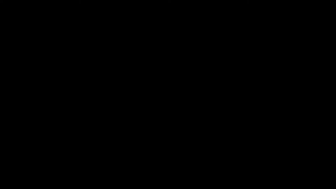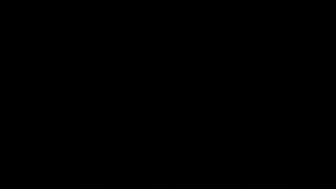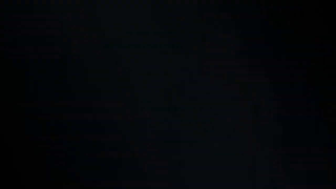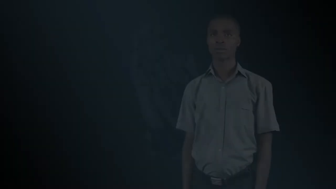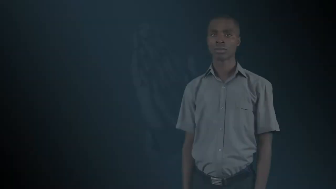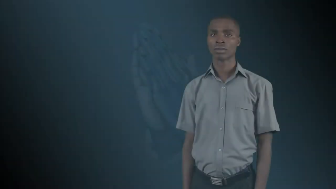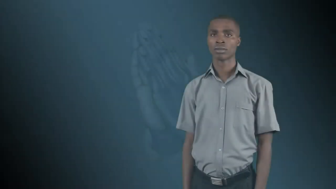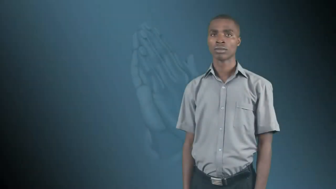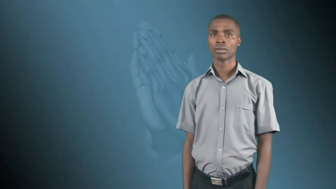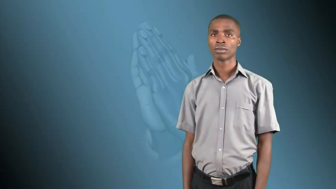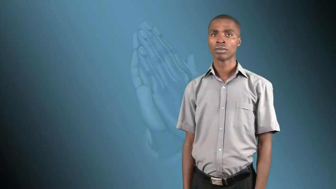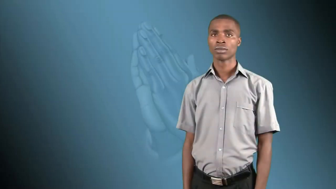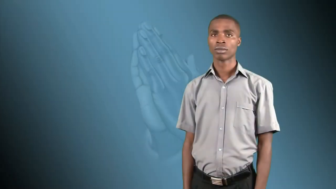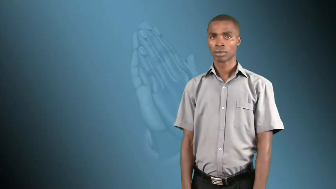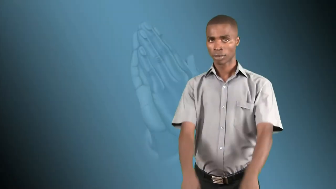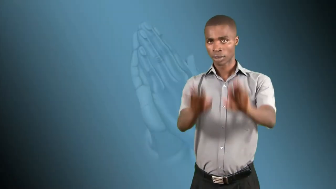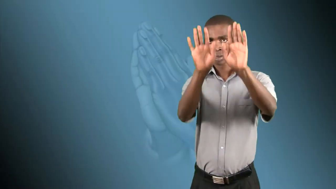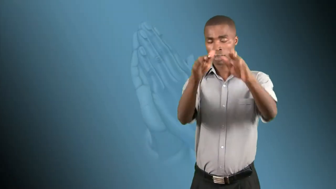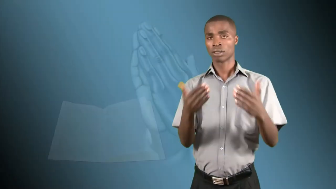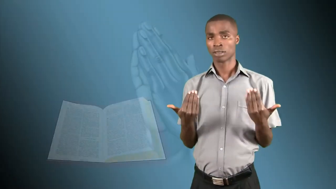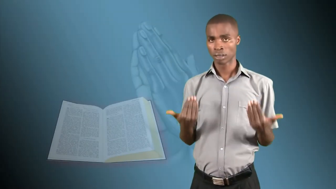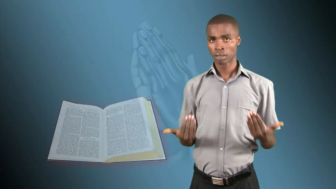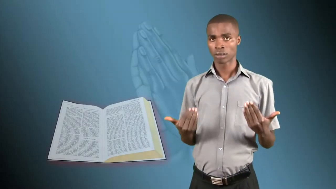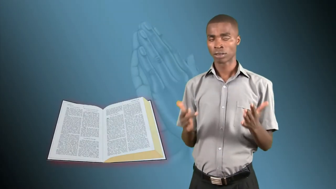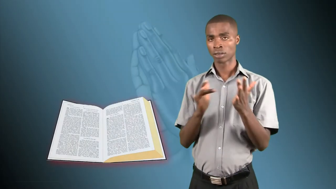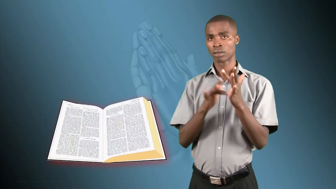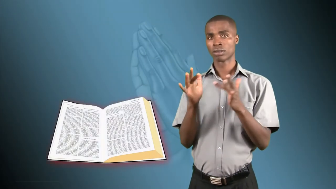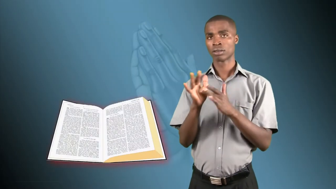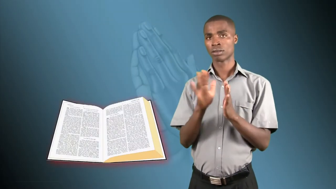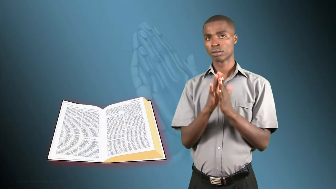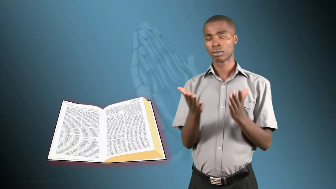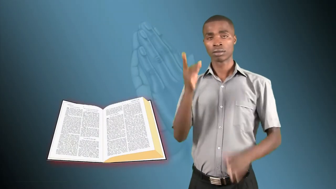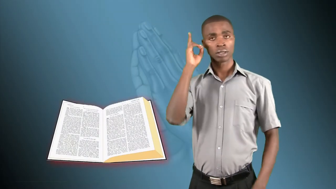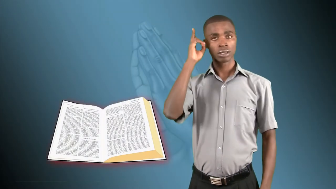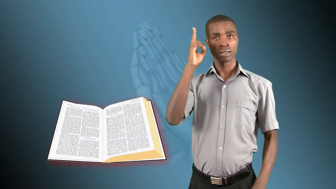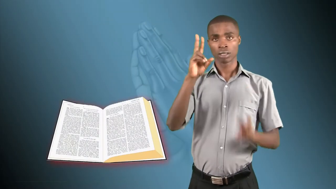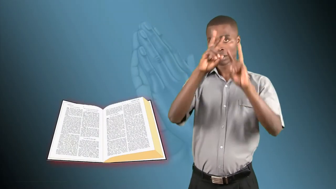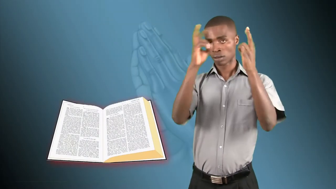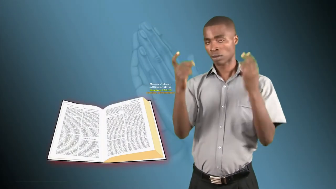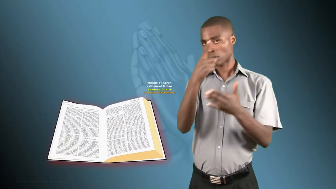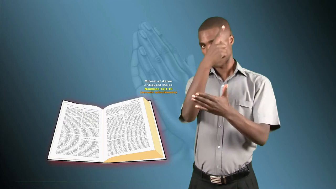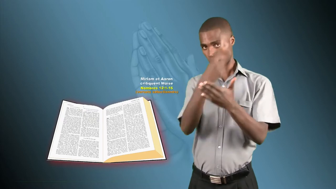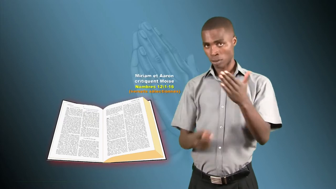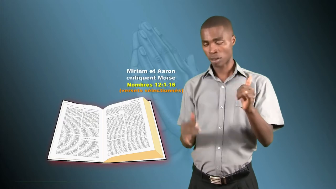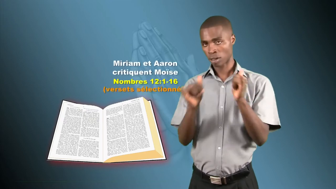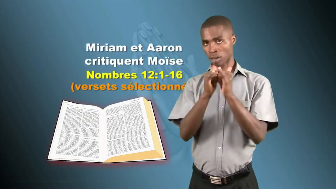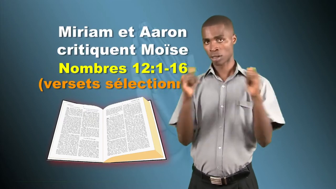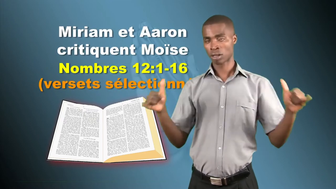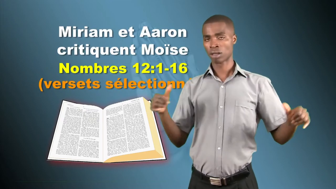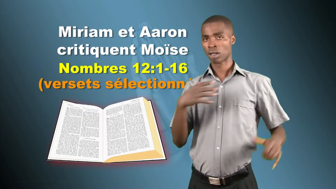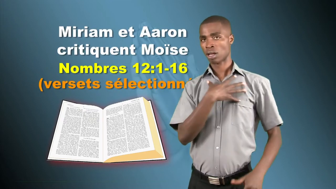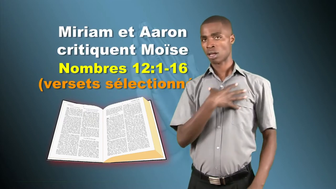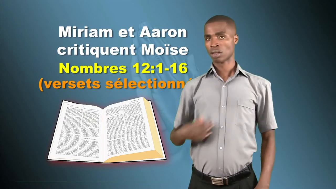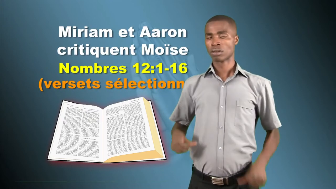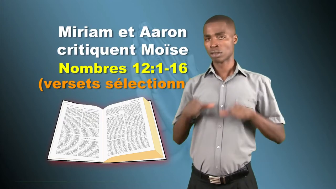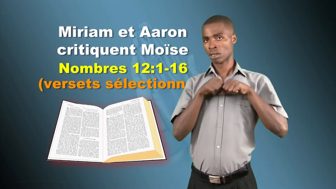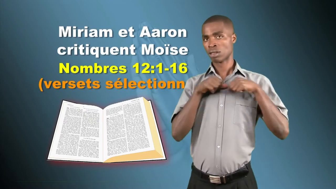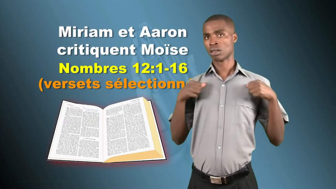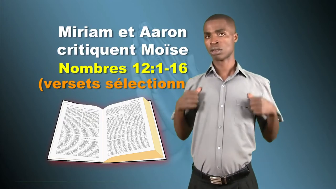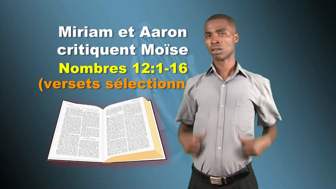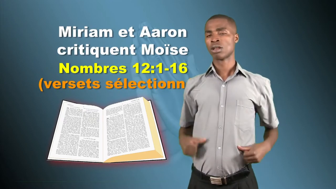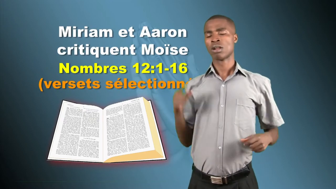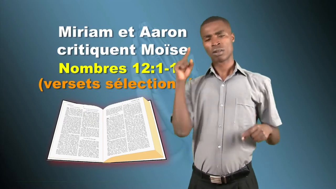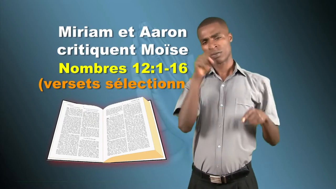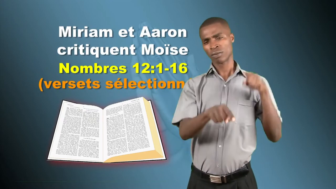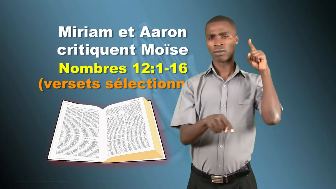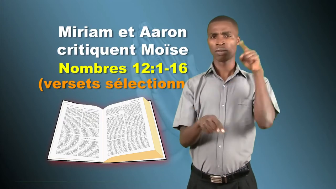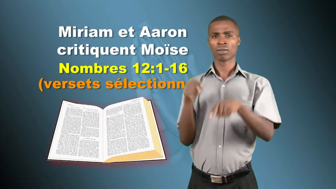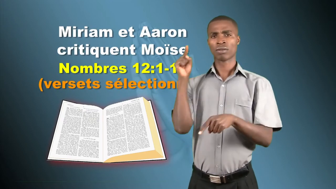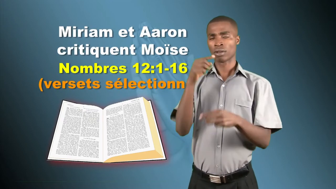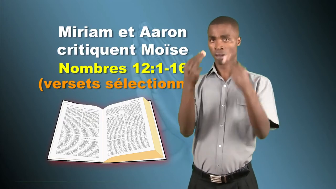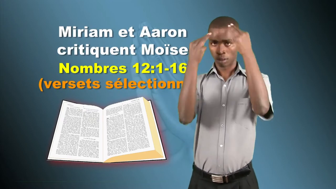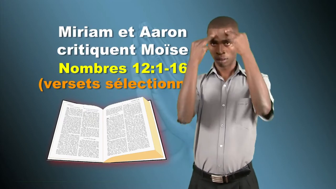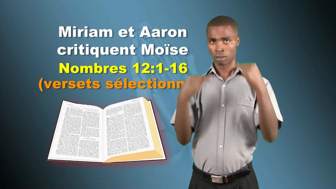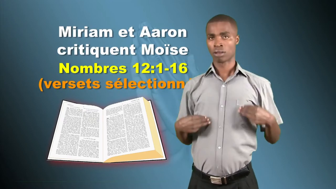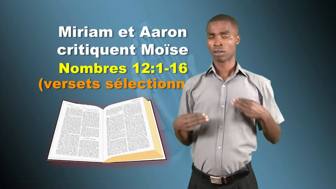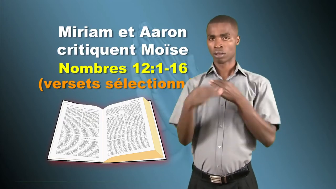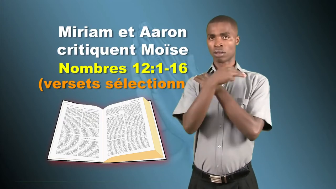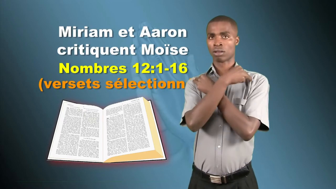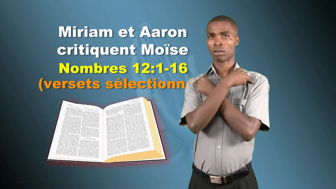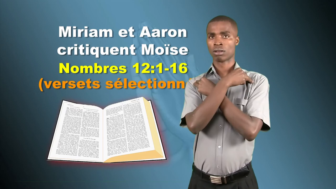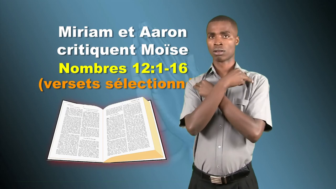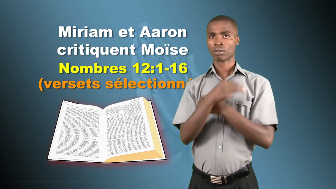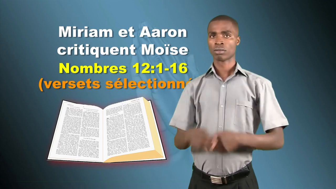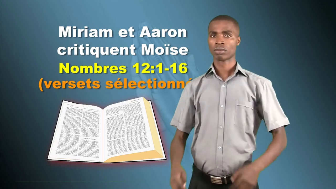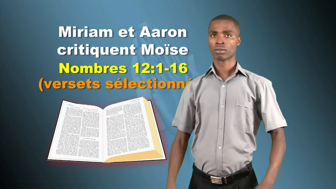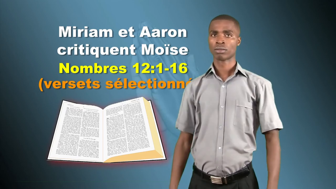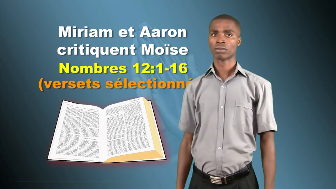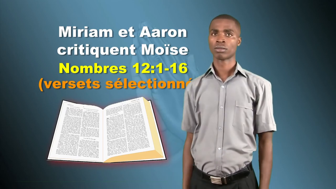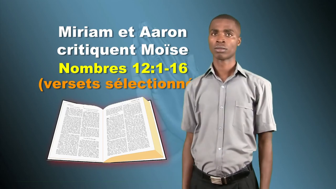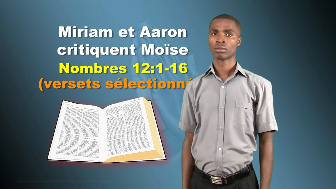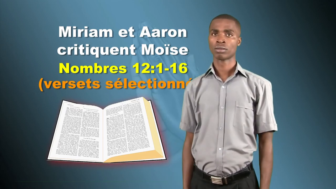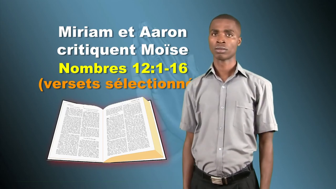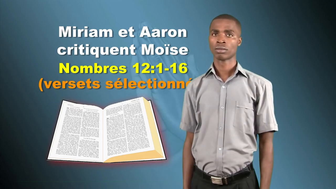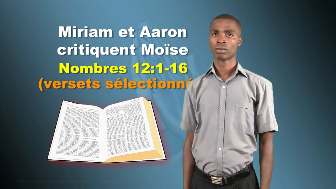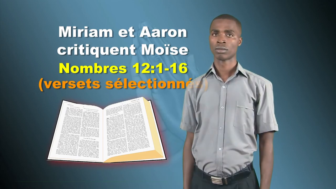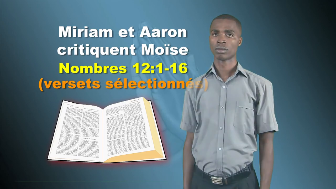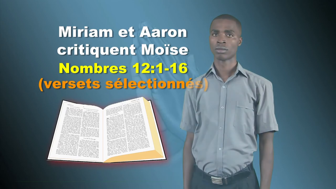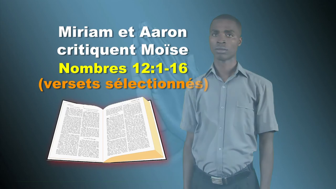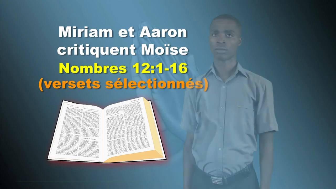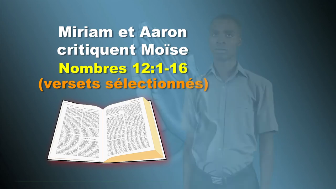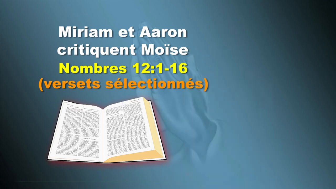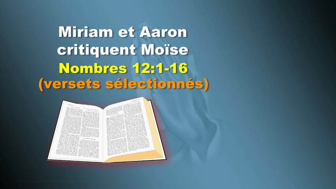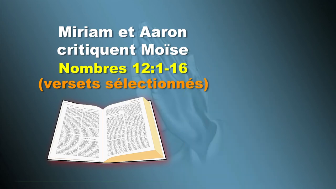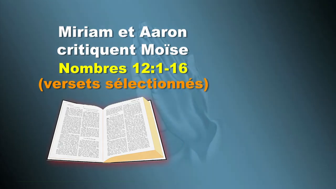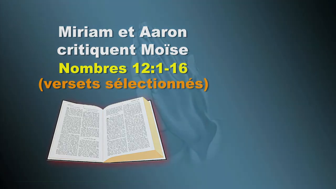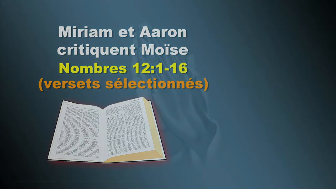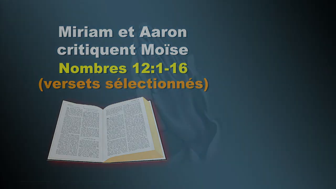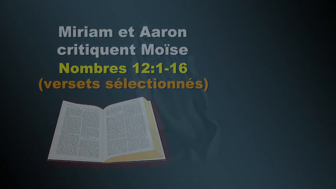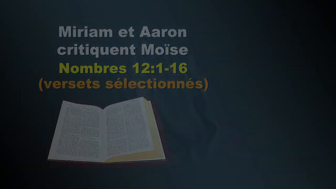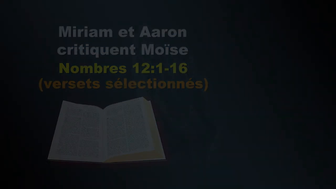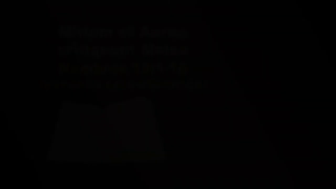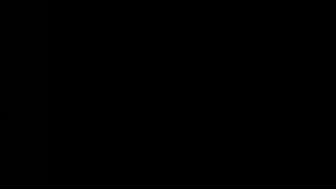Miriam et Aaron critiquent Moïse